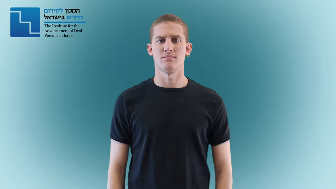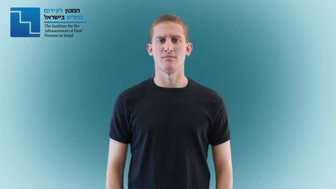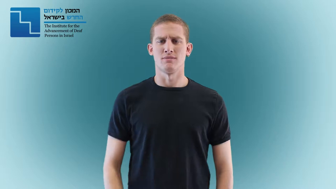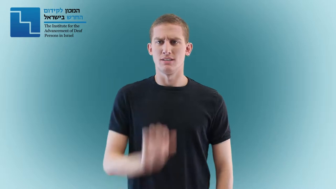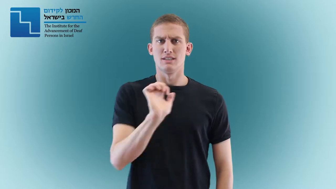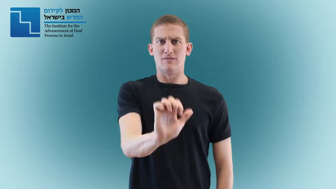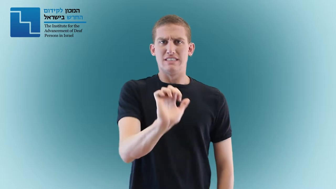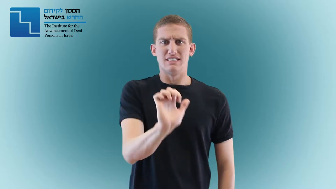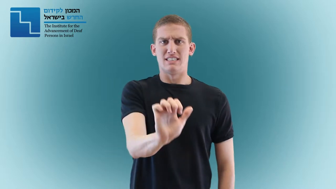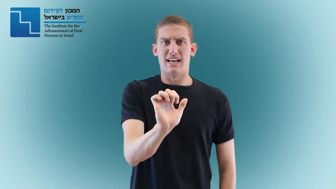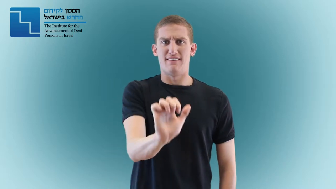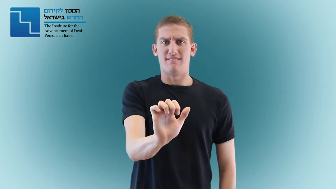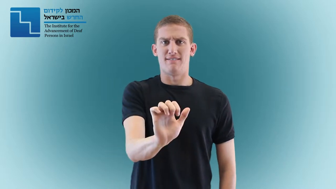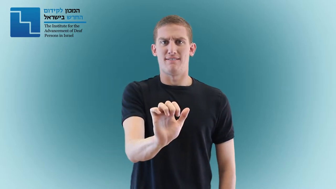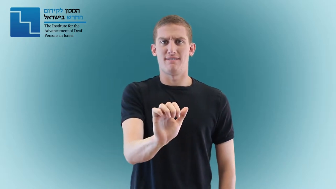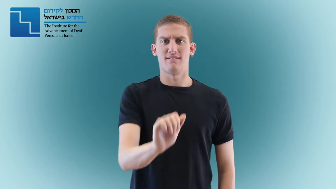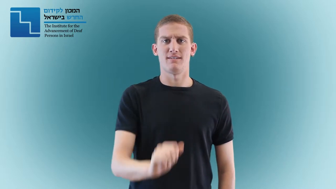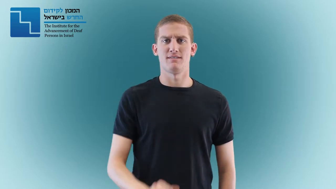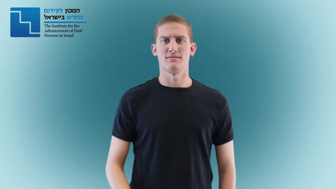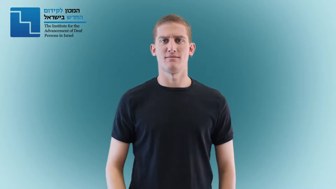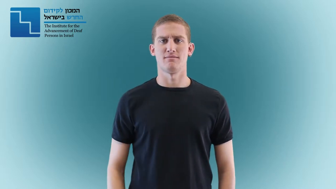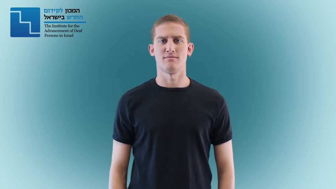לצפצף